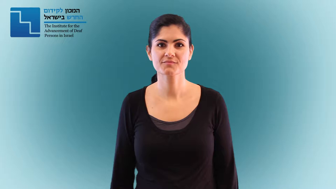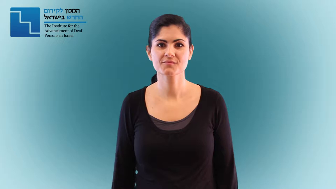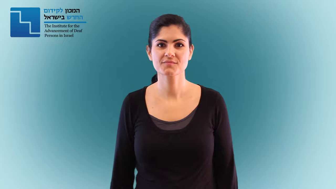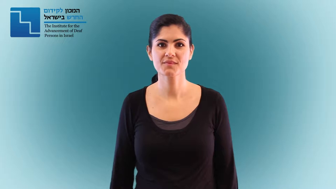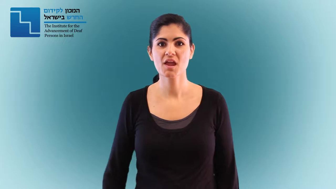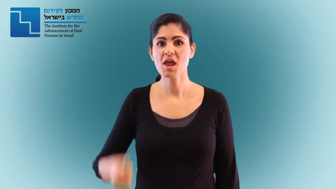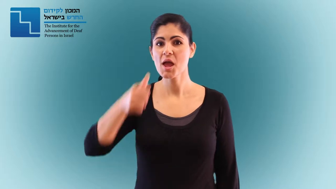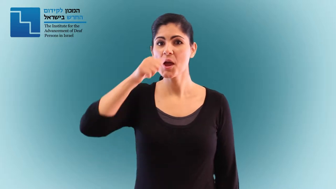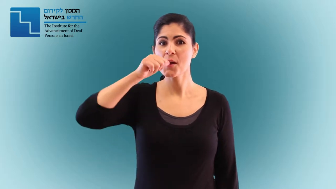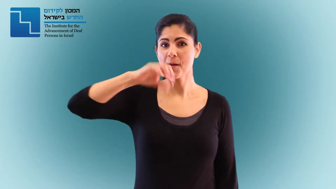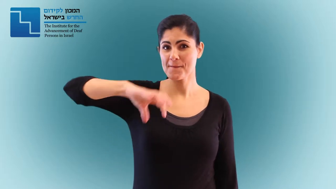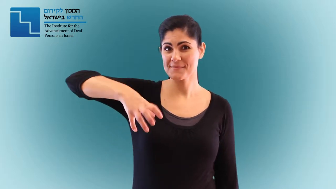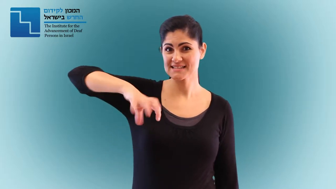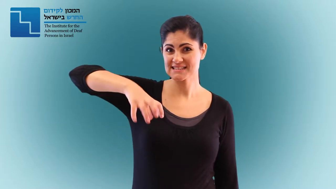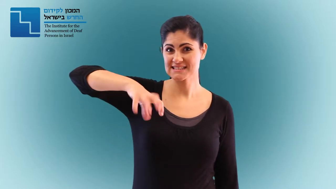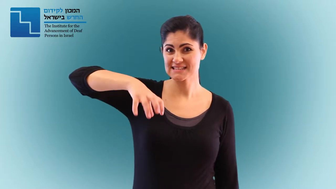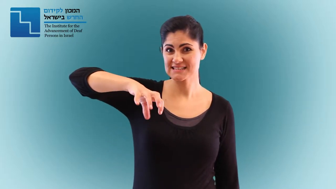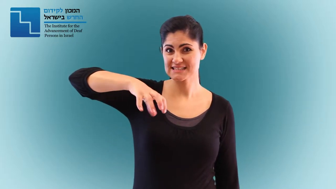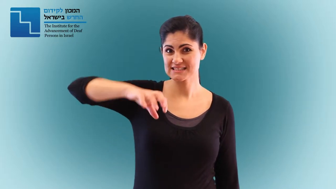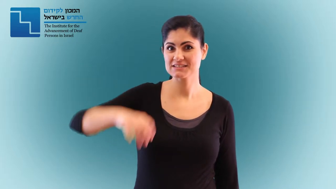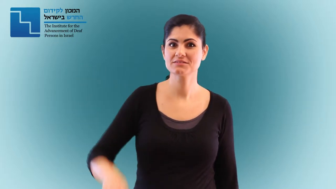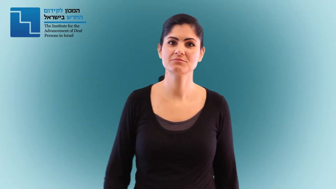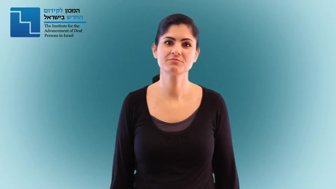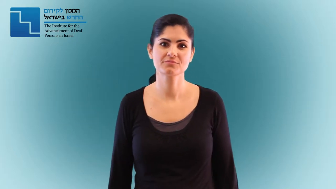מיץ